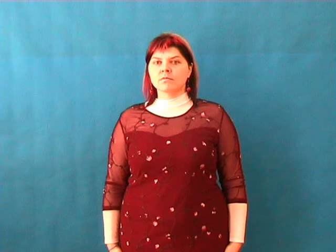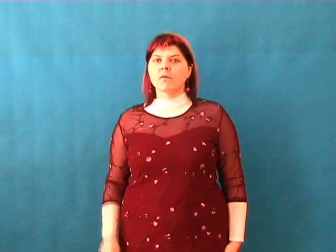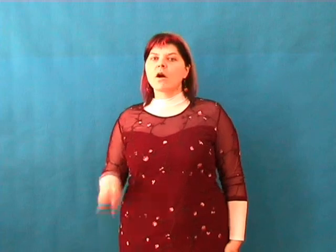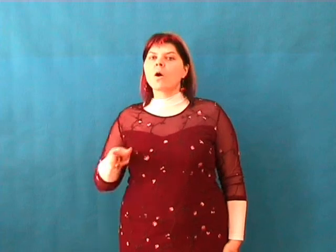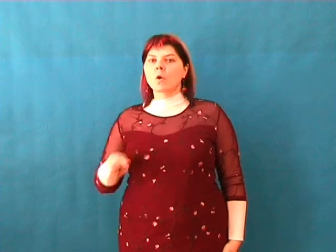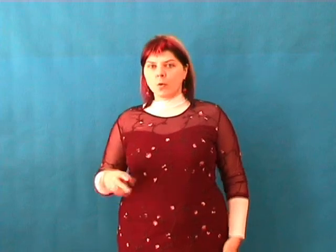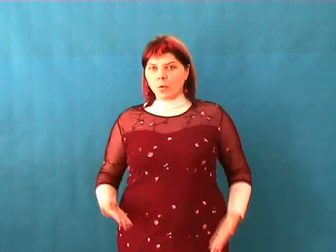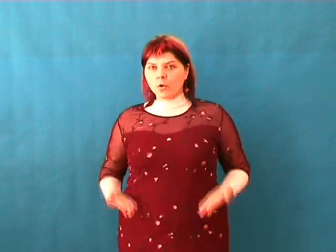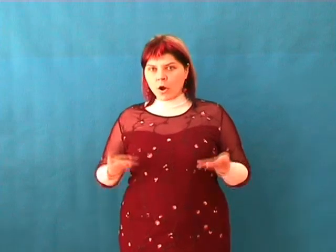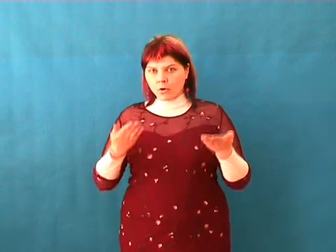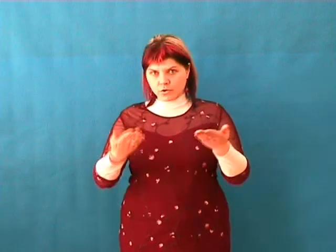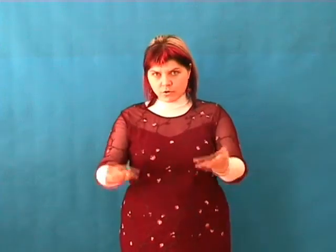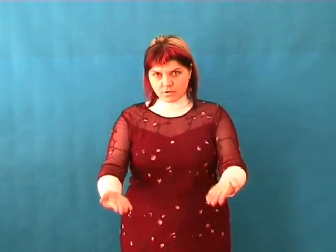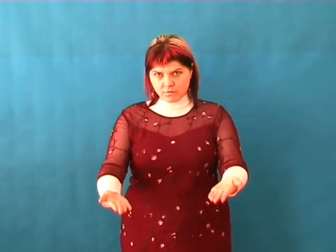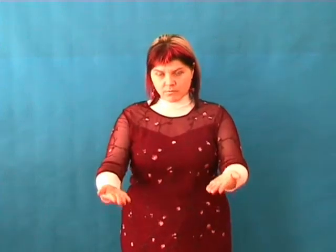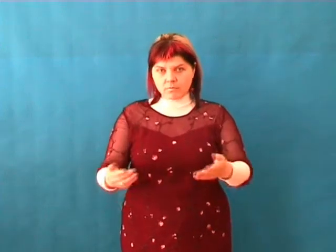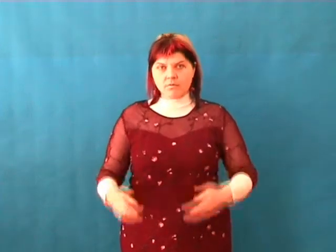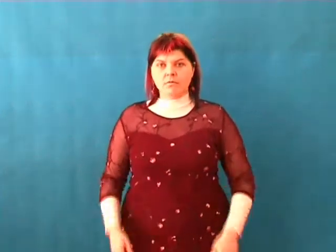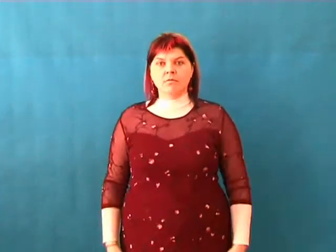urodzić